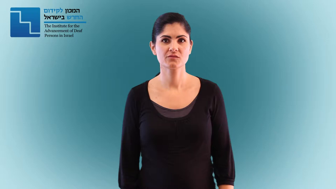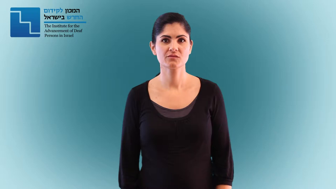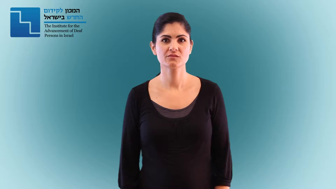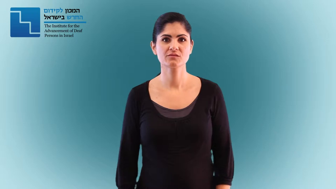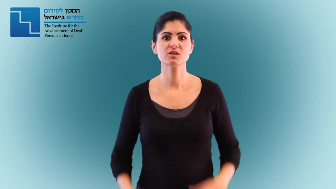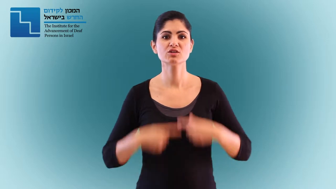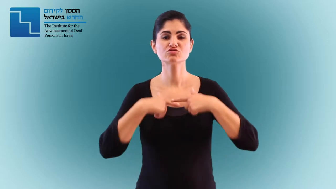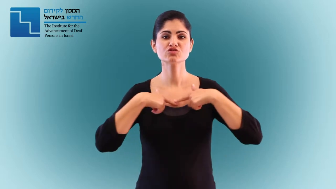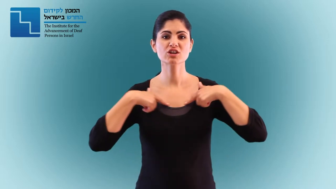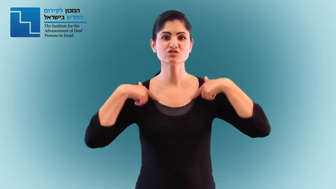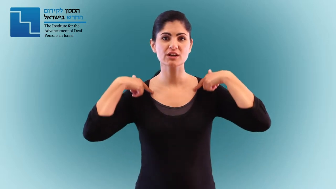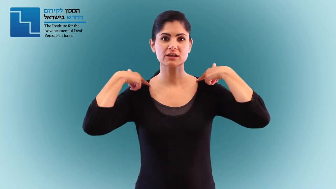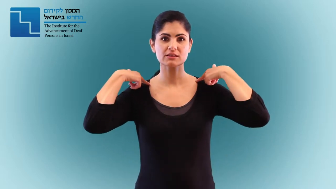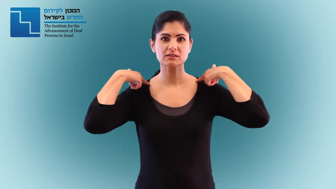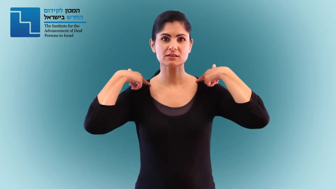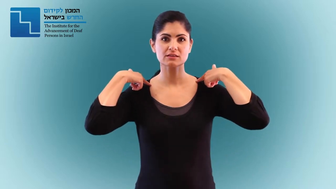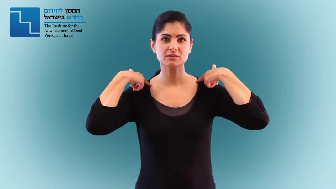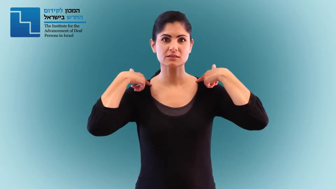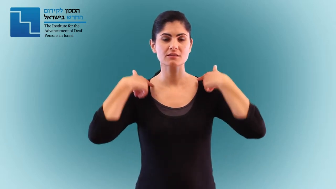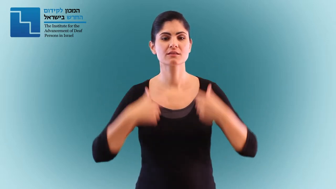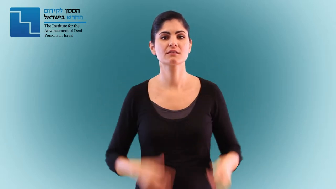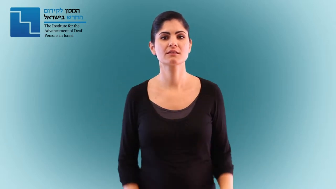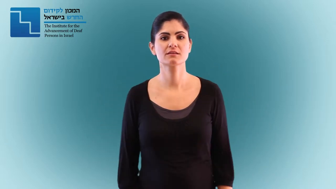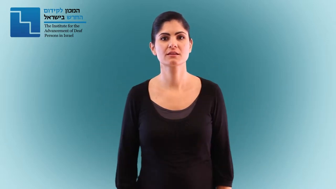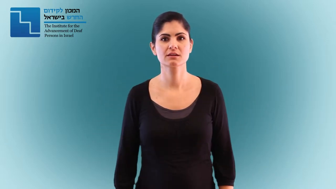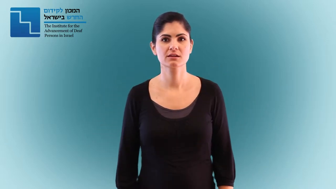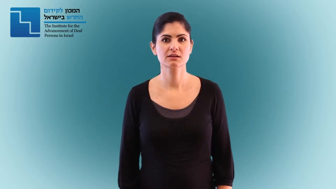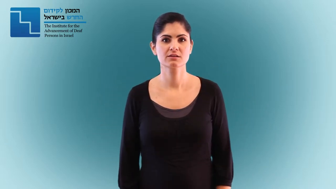שרשרת / מחרוזת